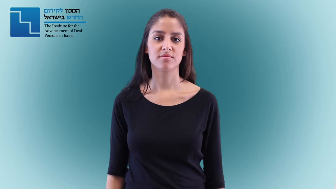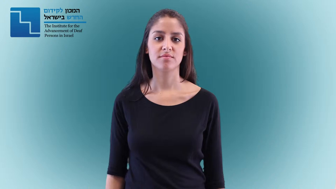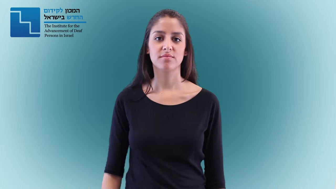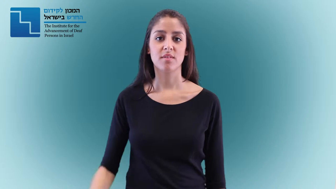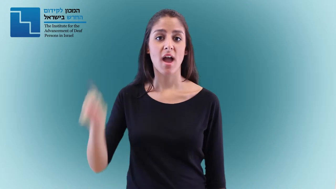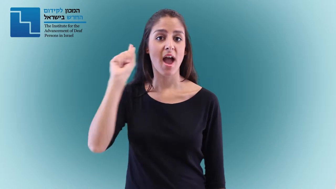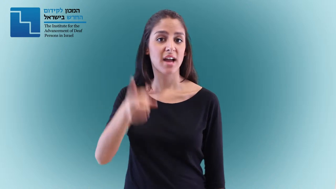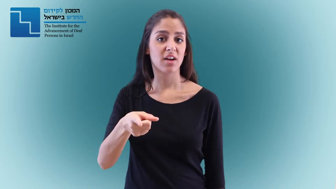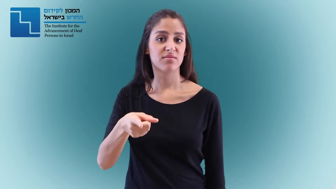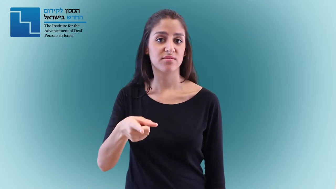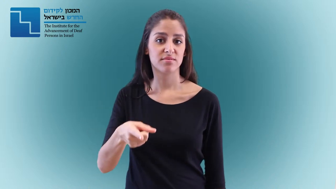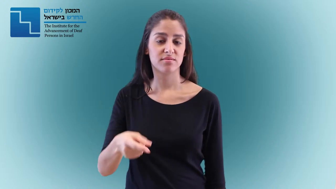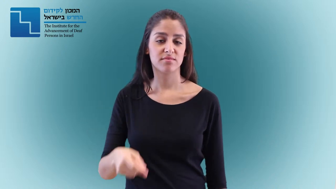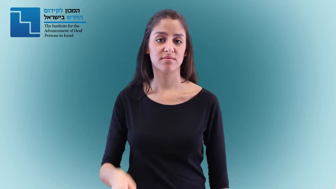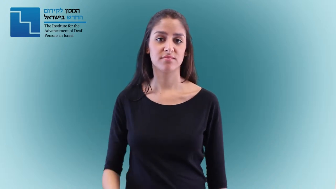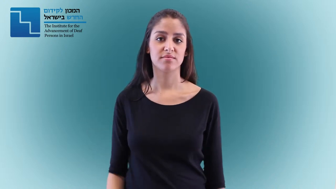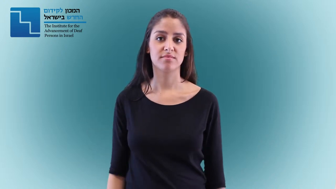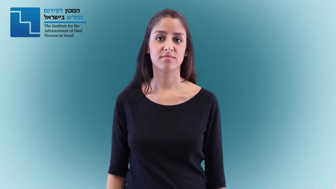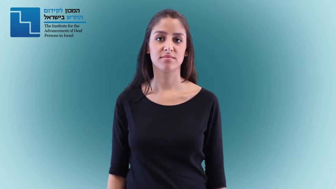חייב